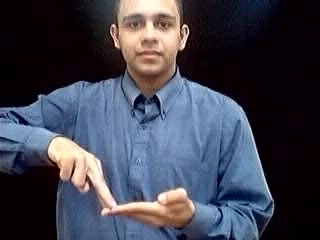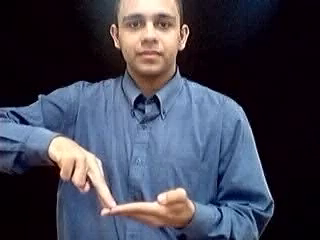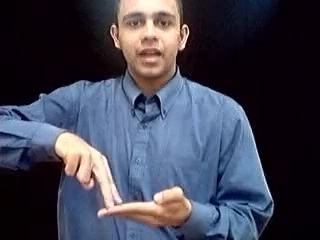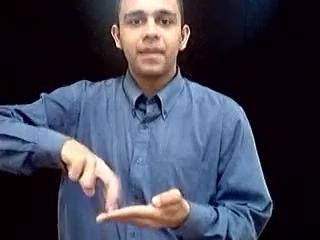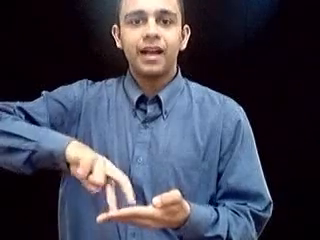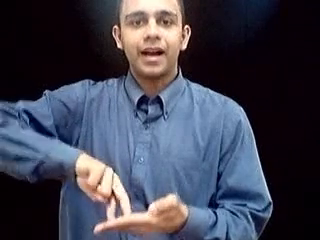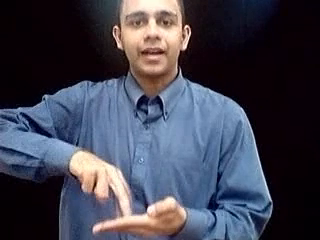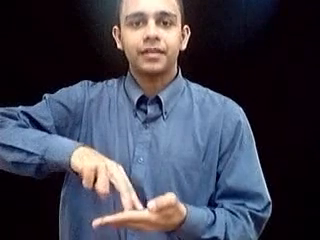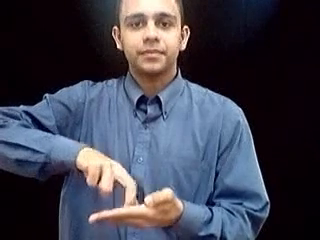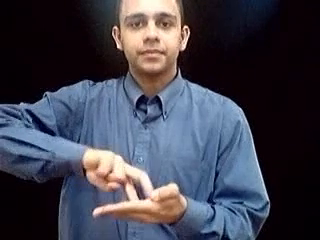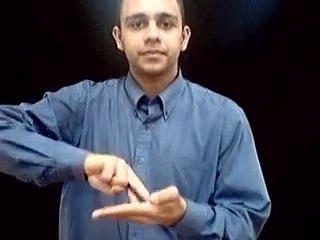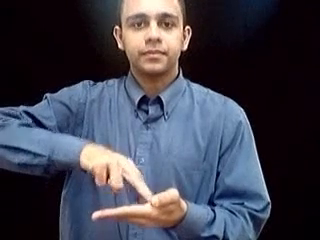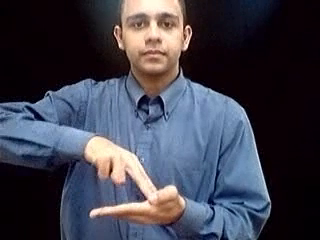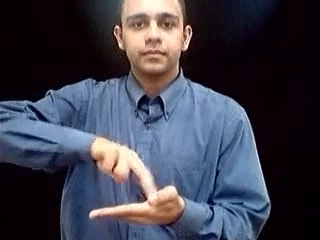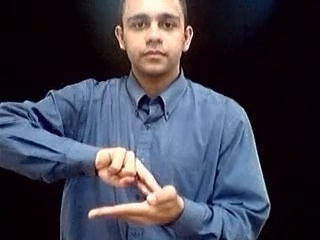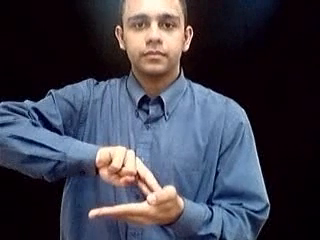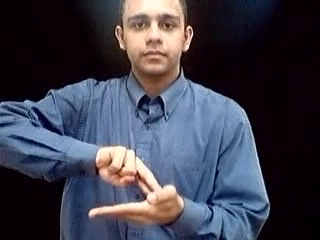mancar